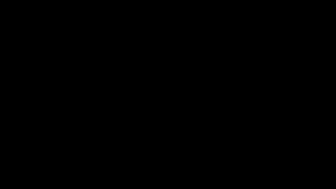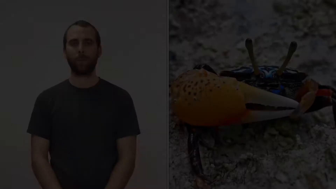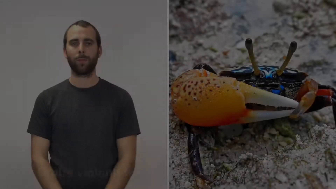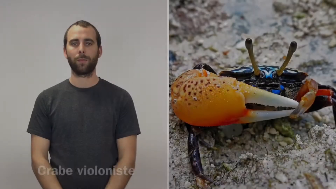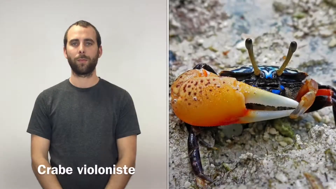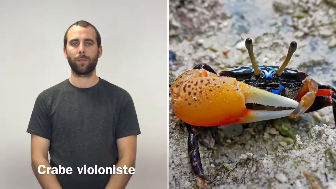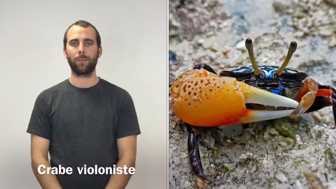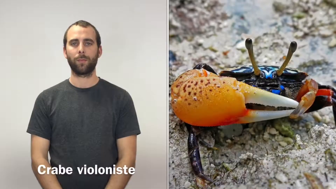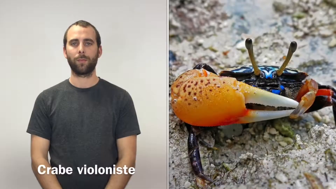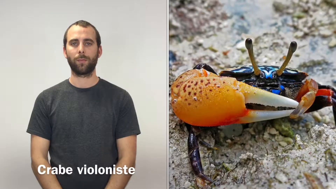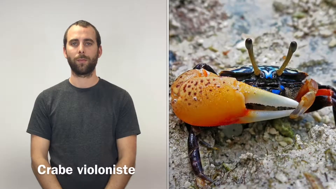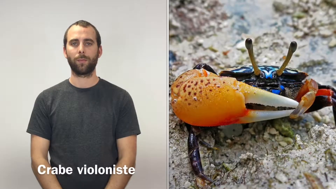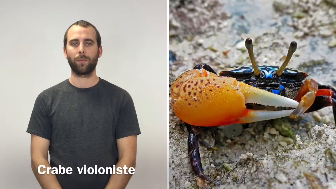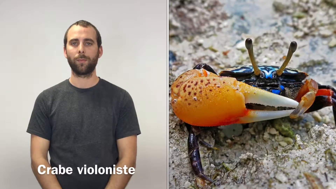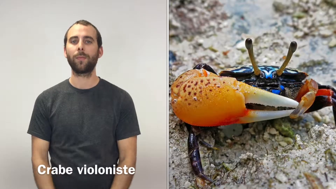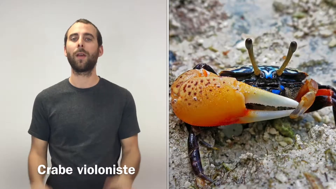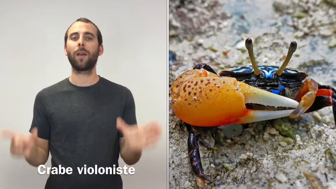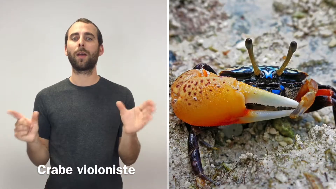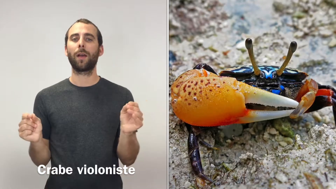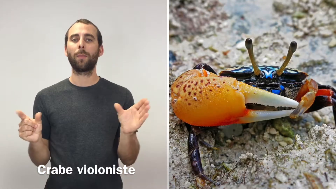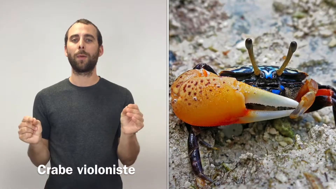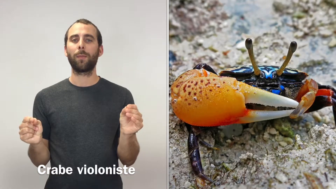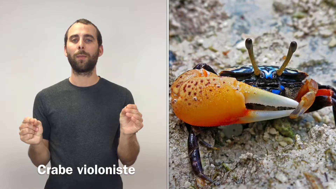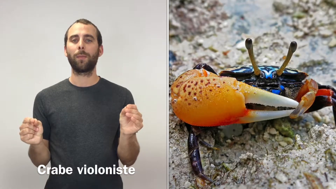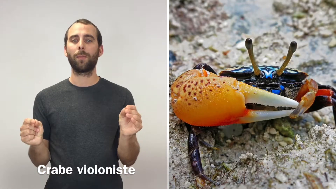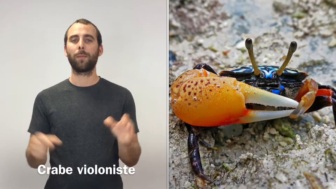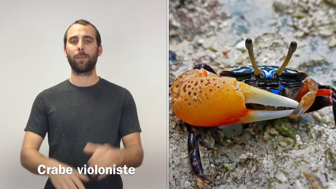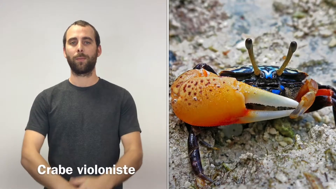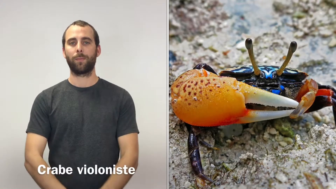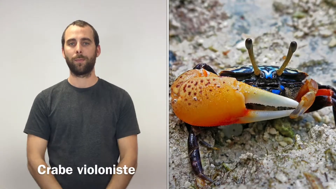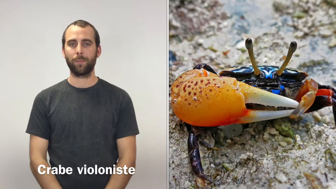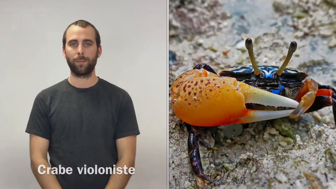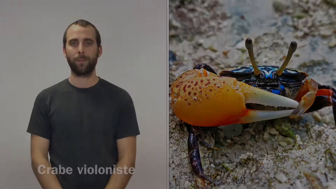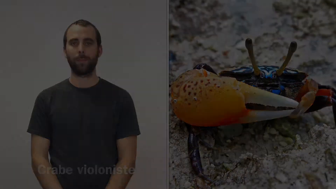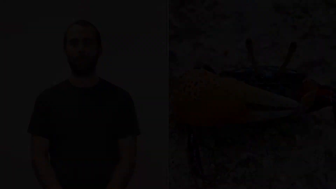Crabe violoniste